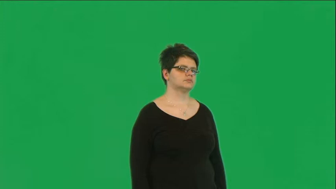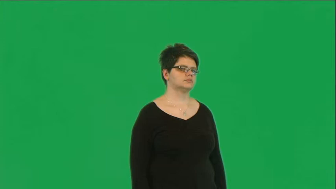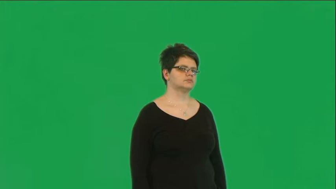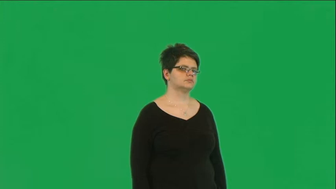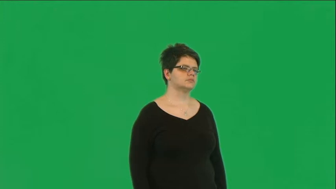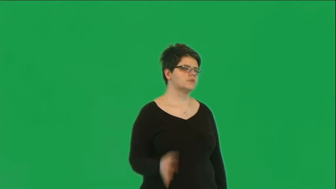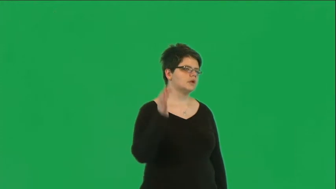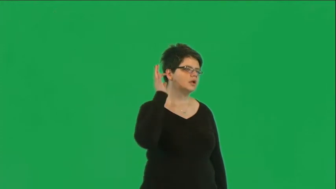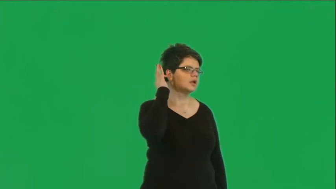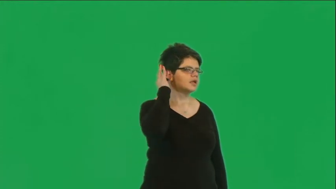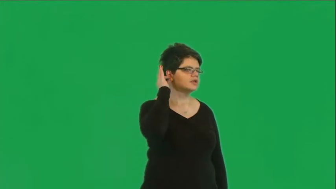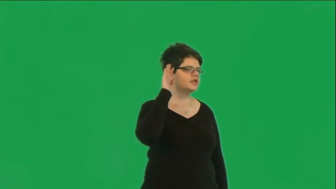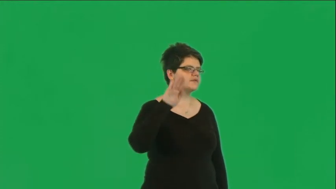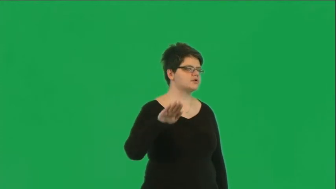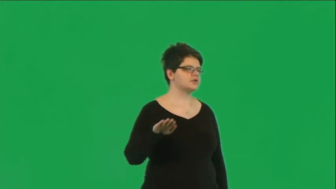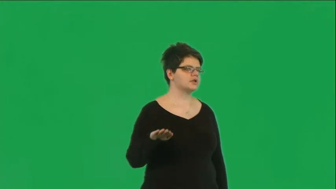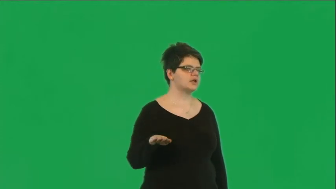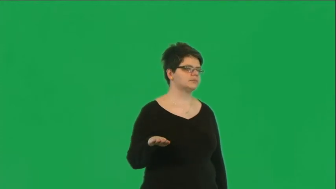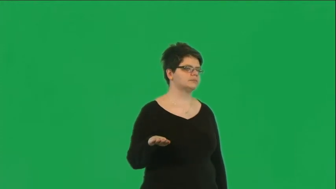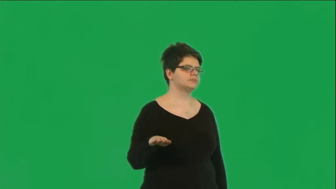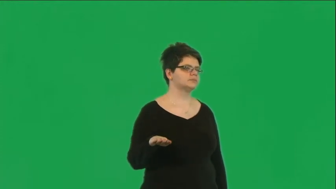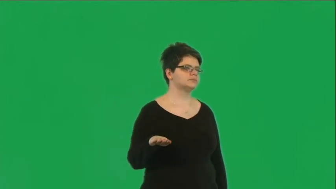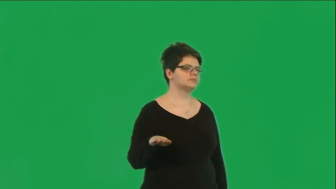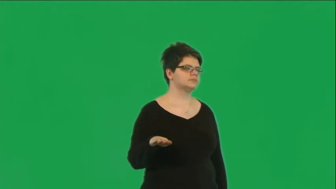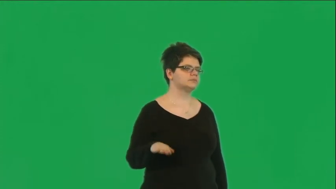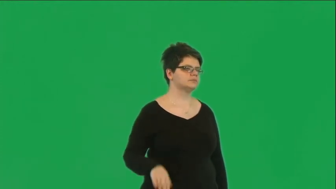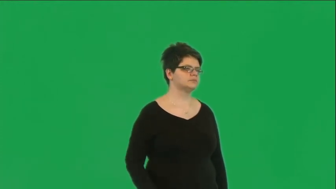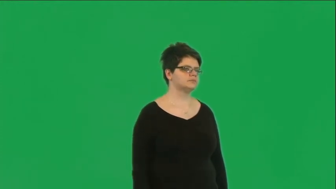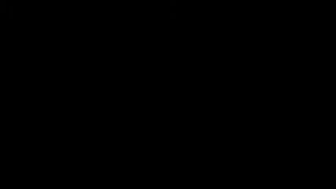dziewczynka